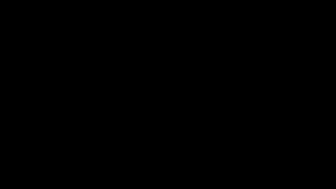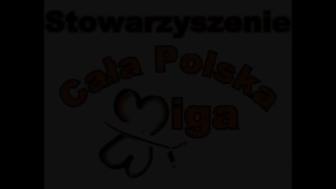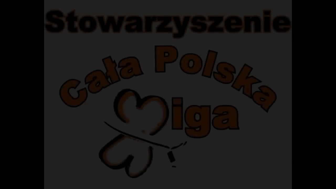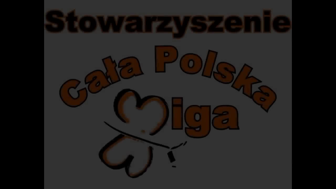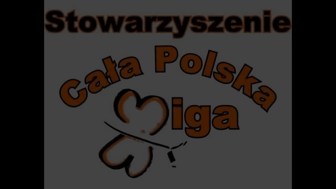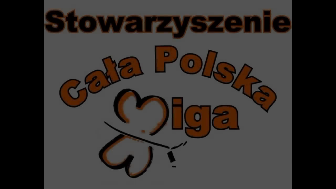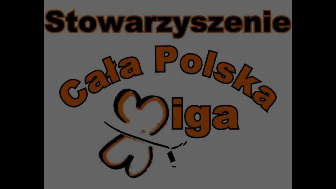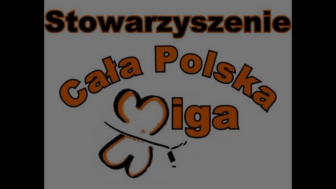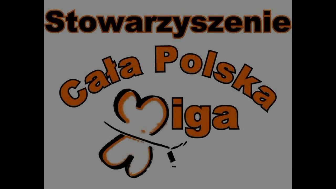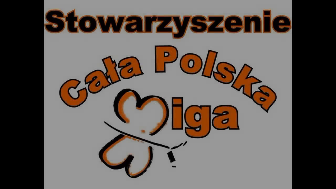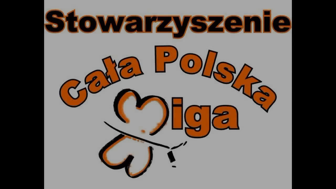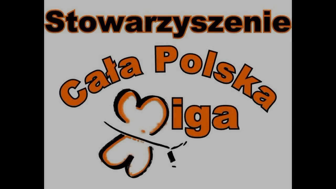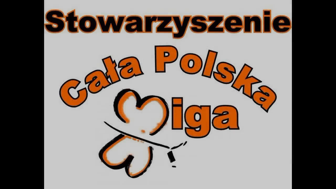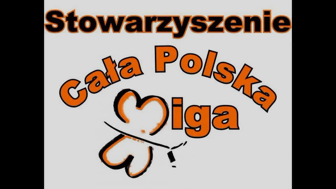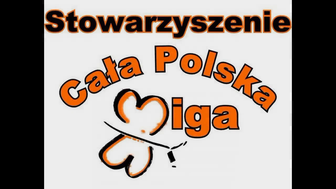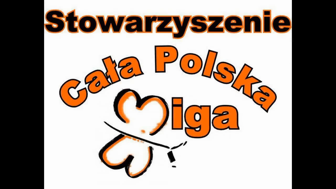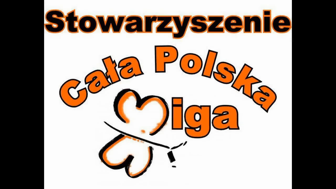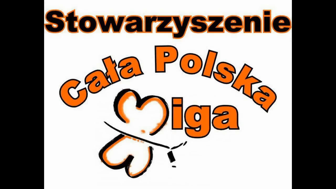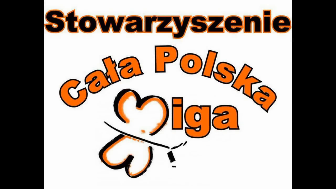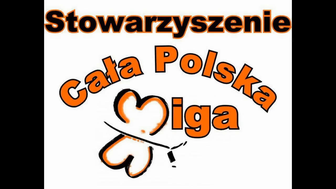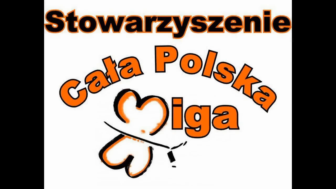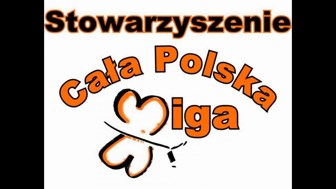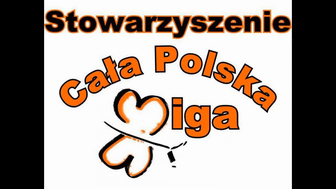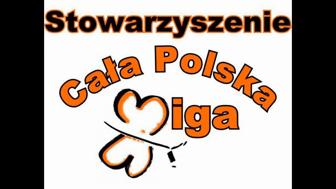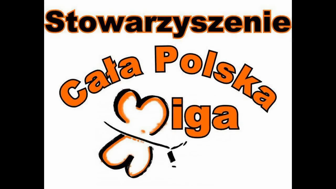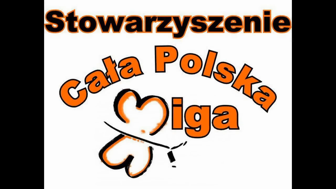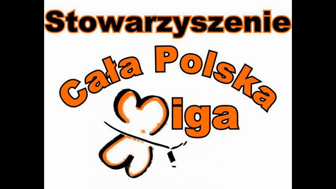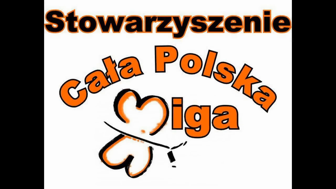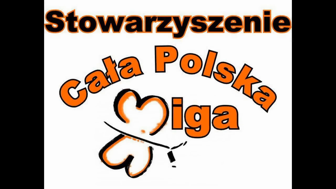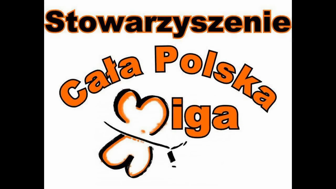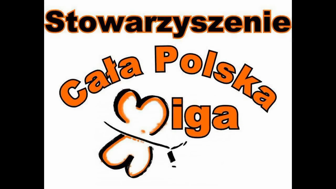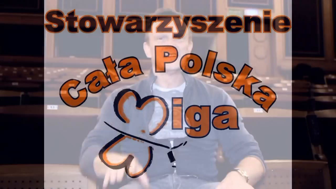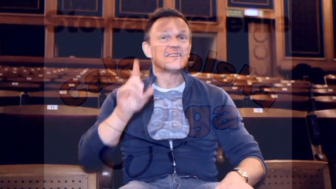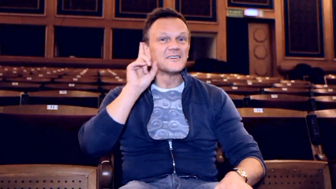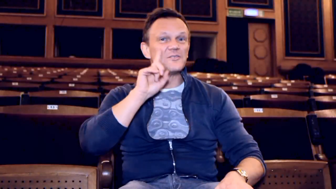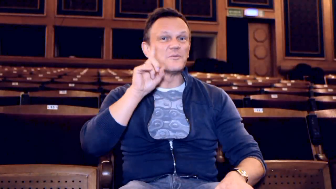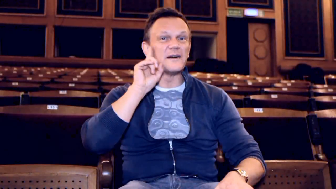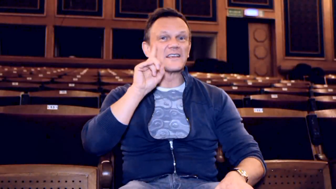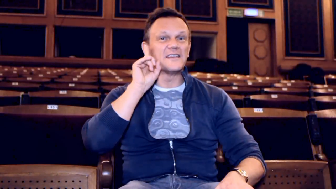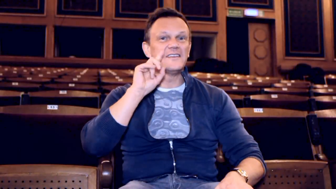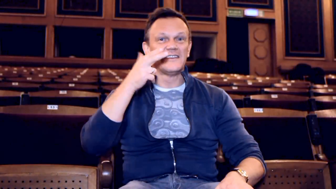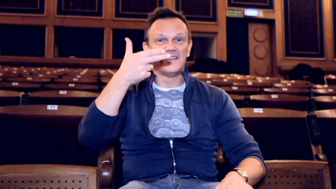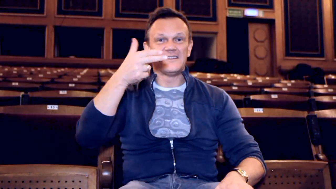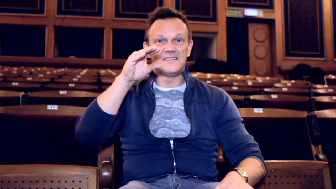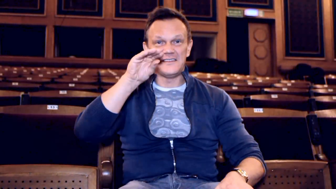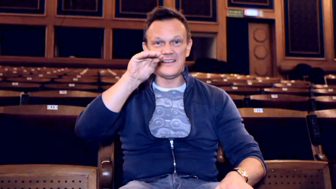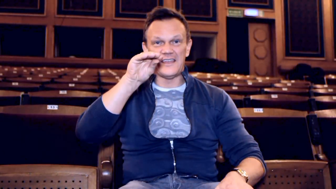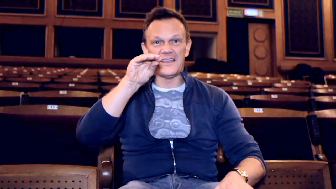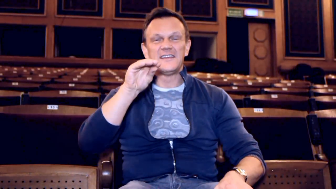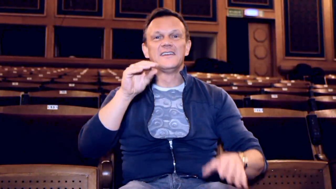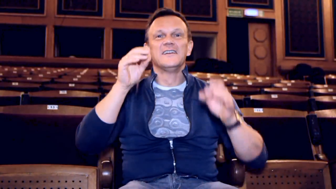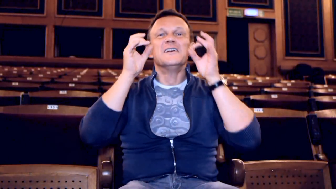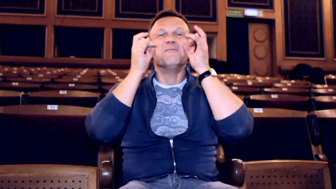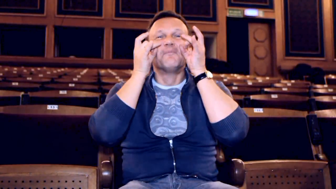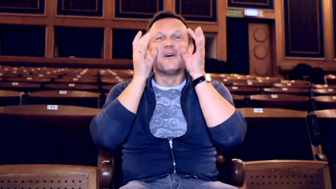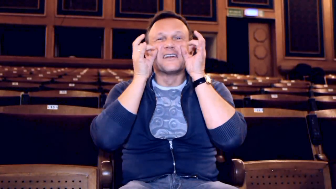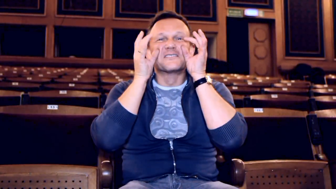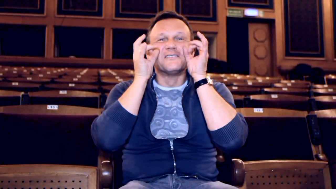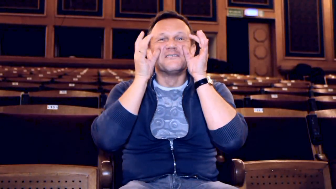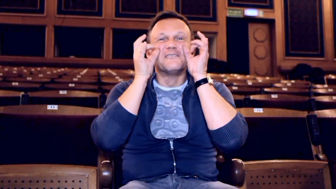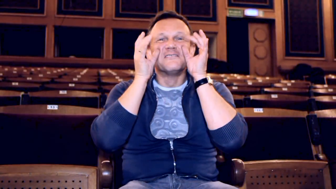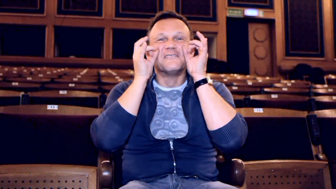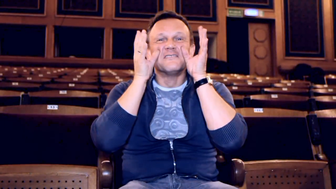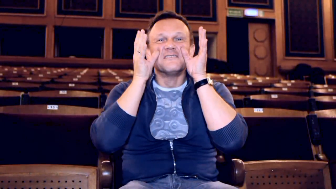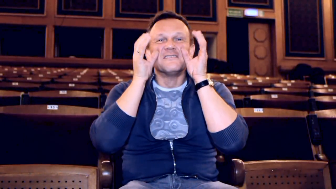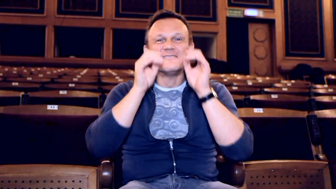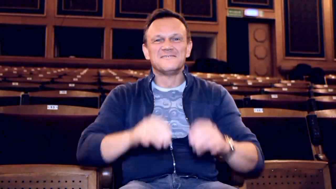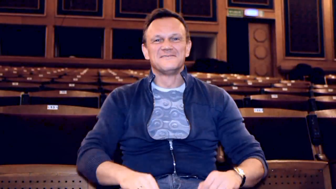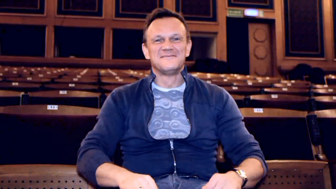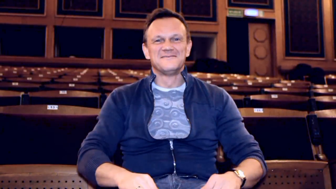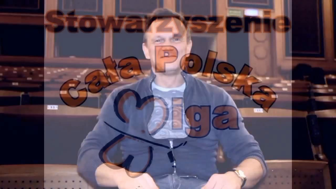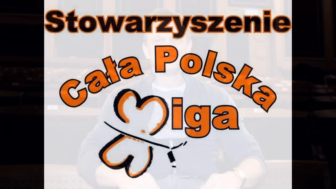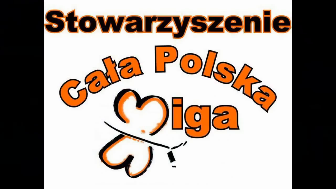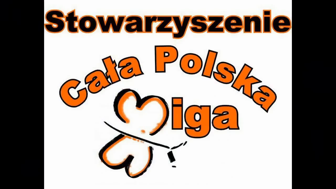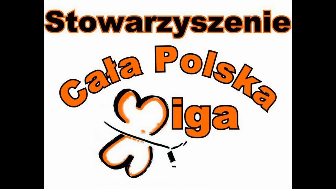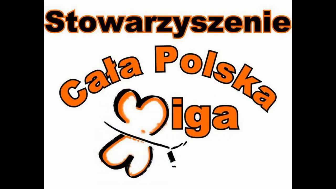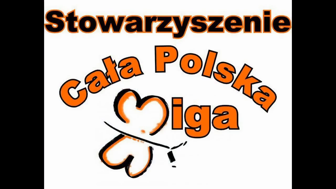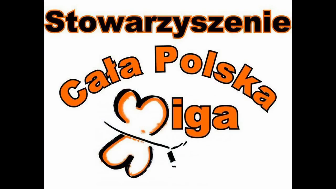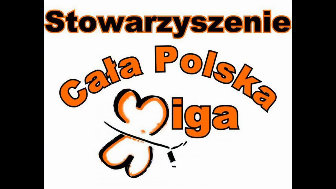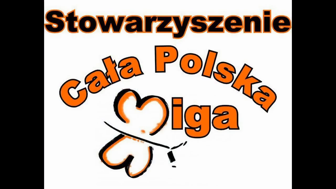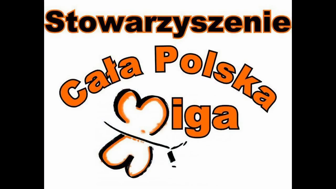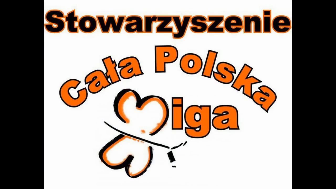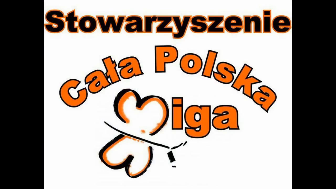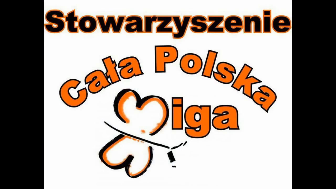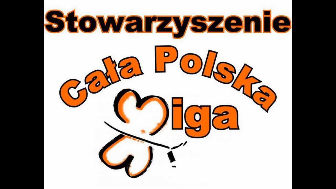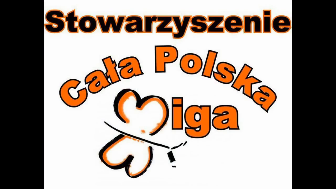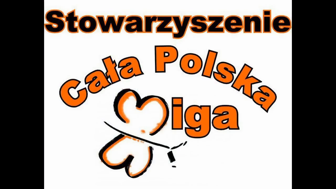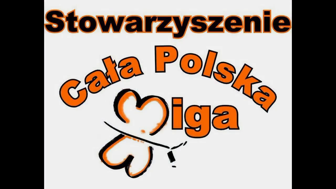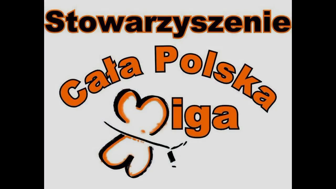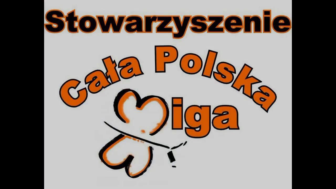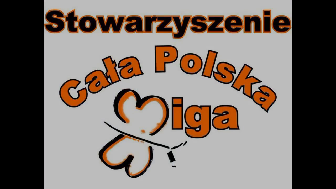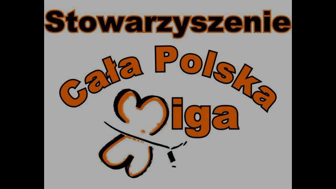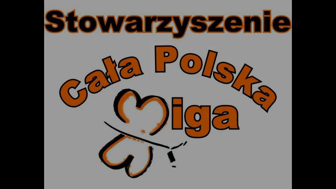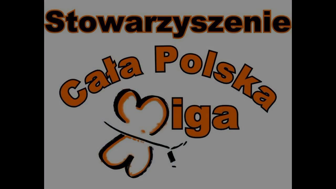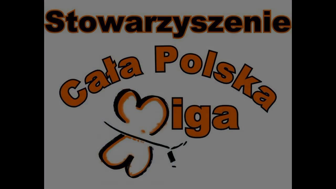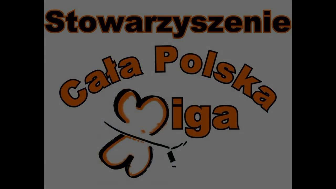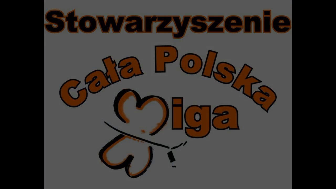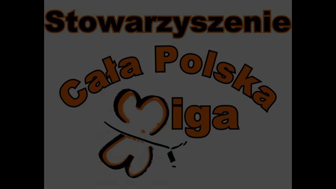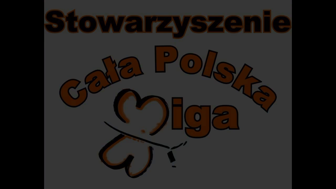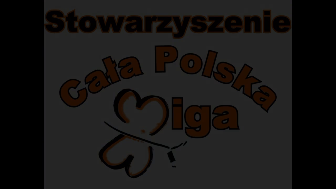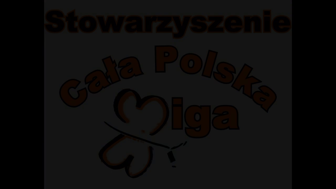Chłopaki nie płaczą